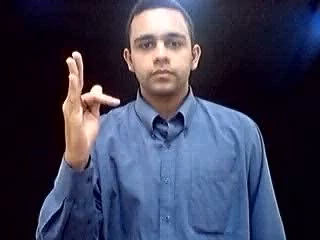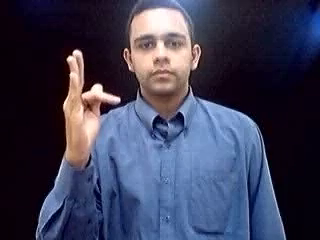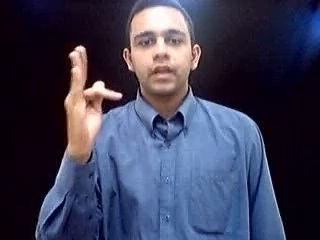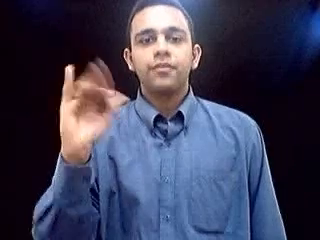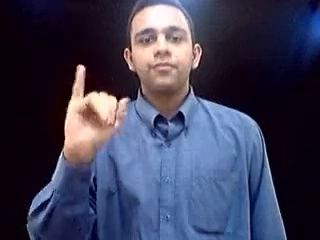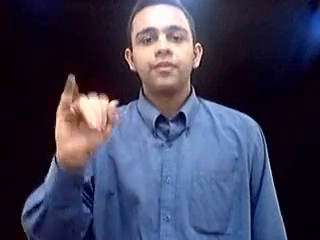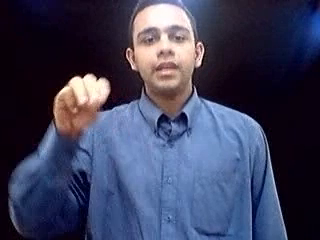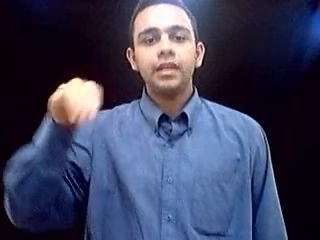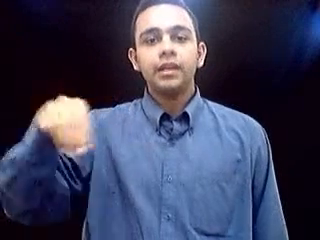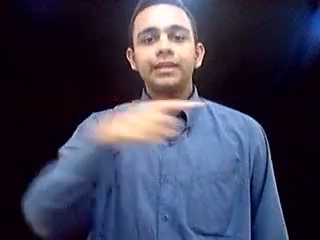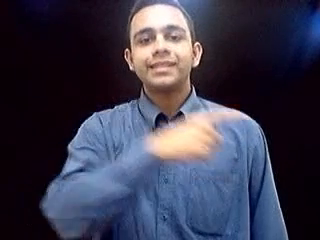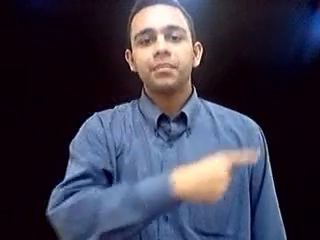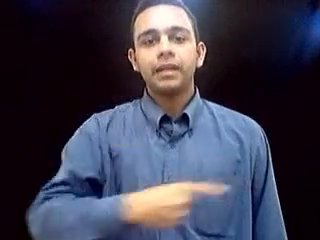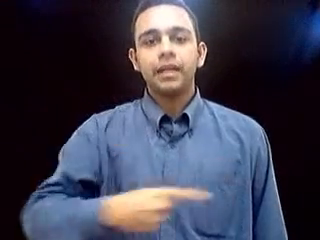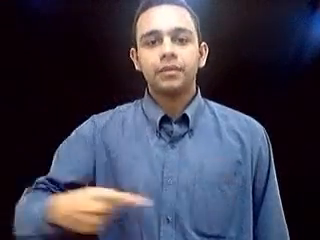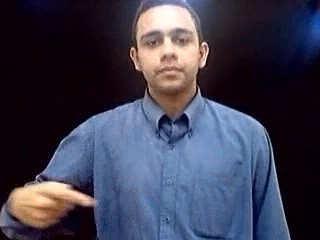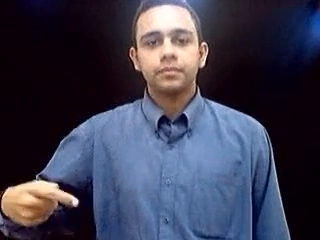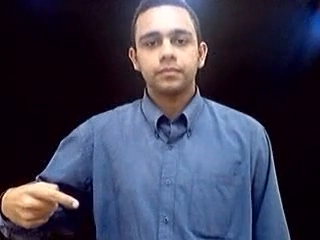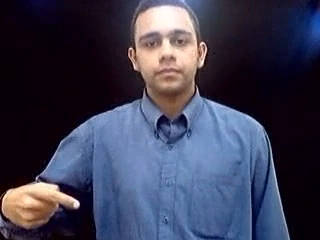fimdesemana